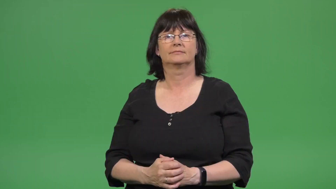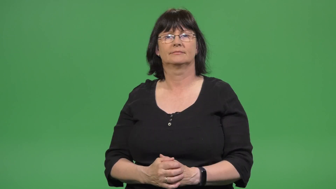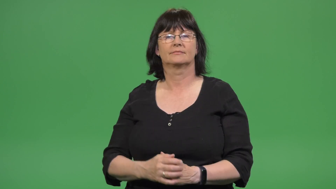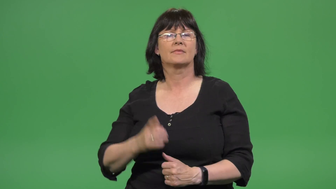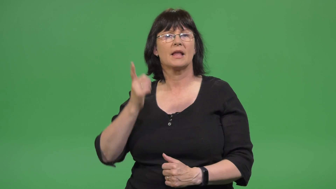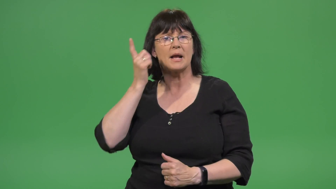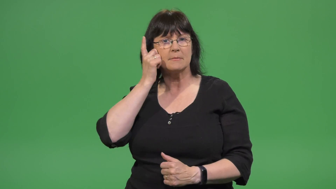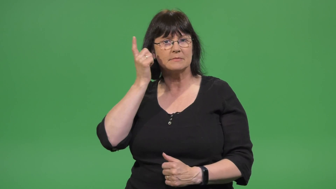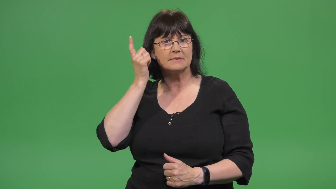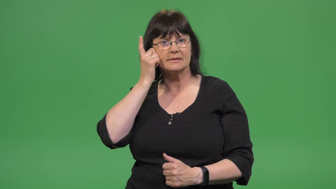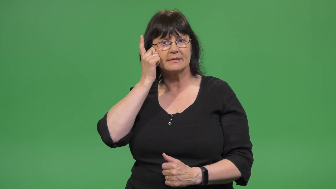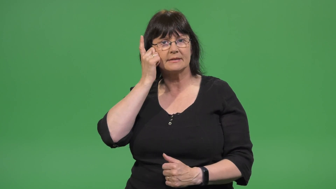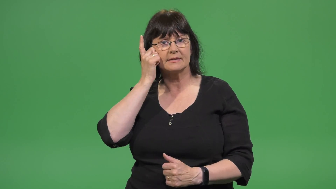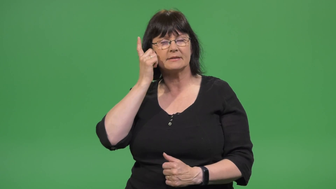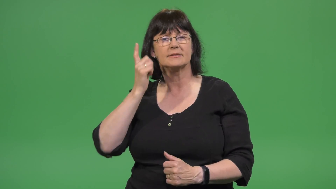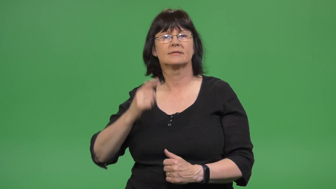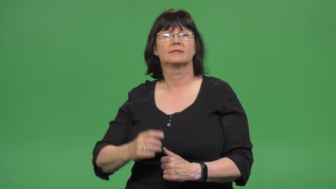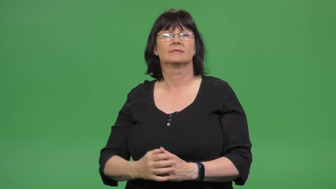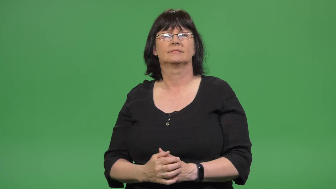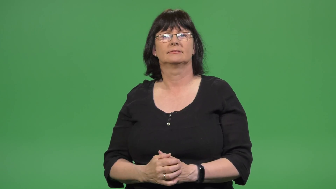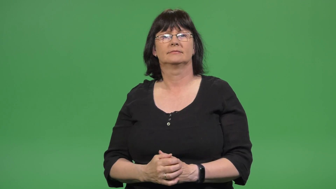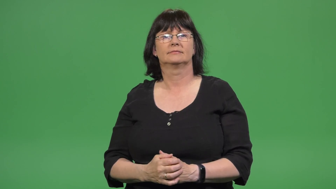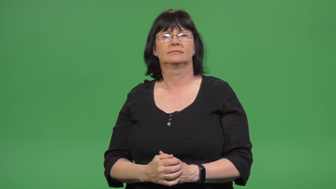Gemsi